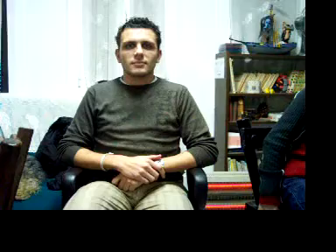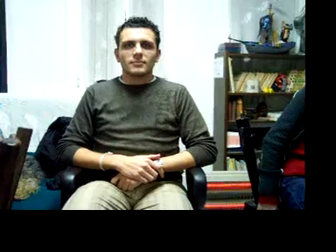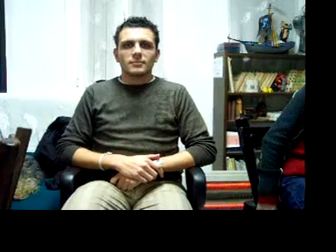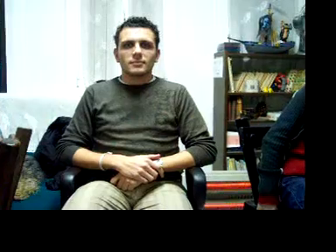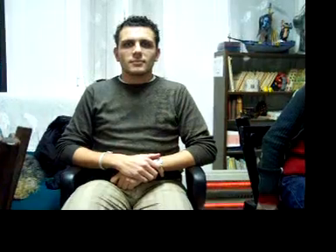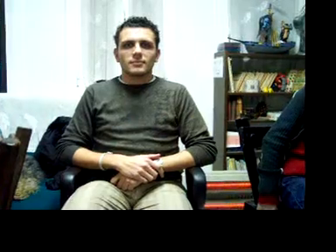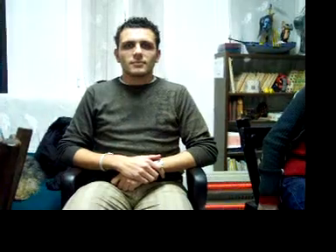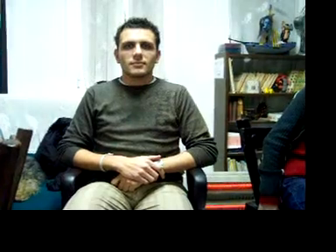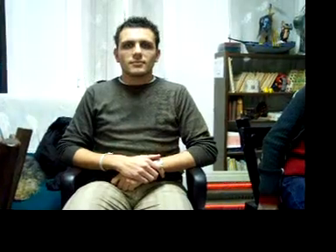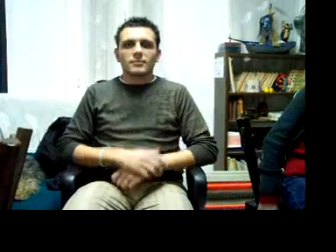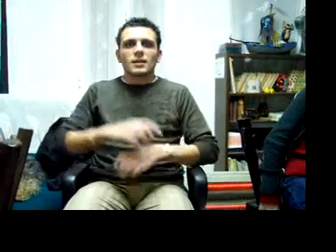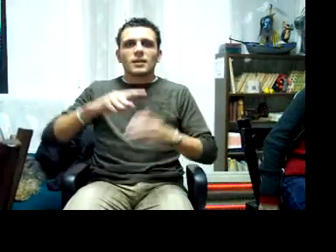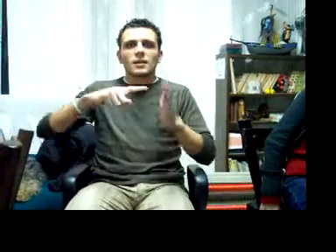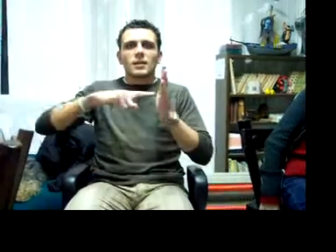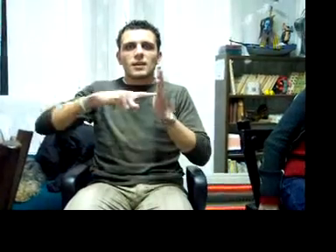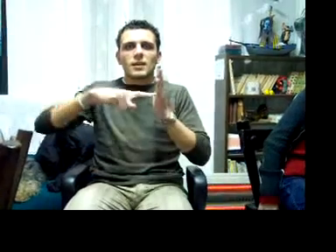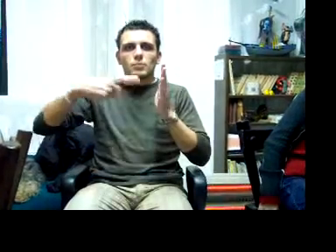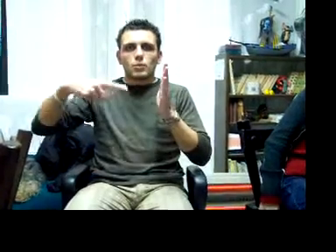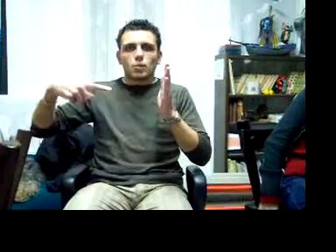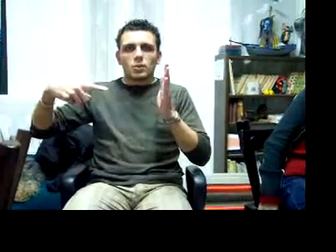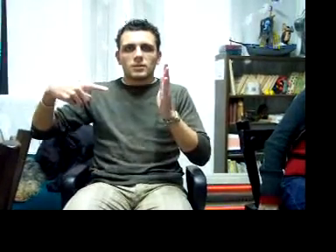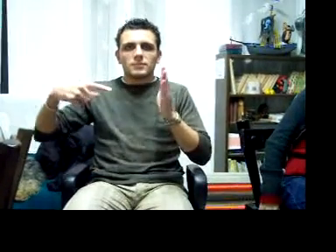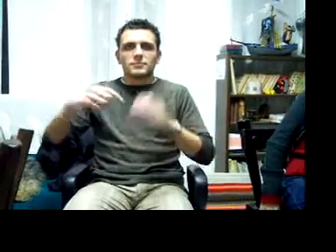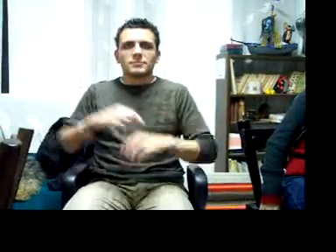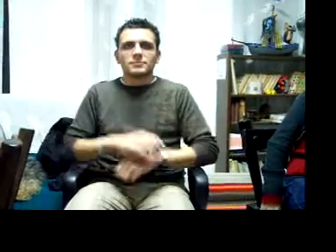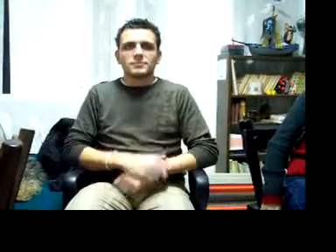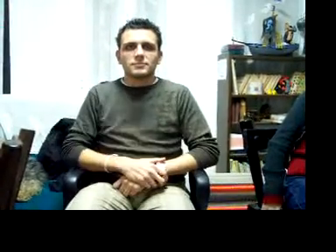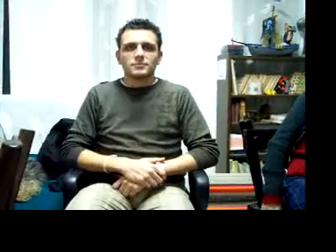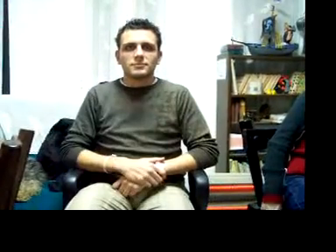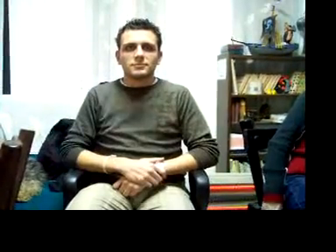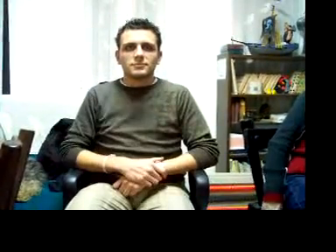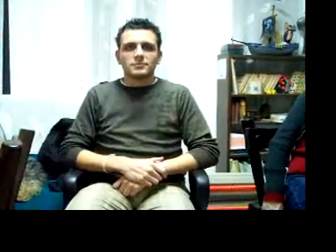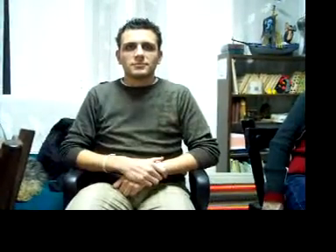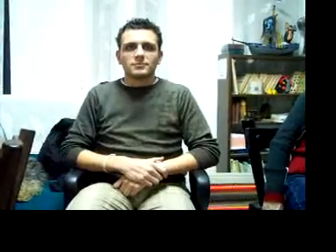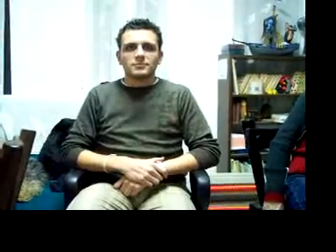Gipuzkoa